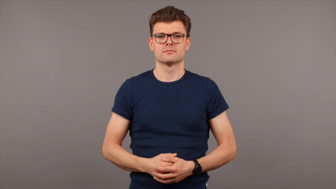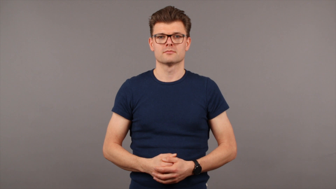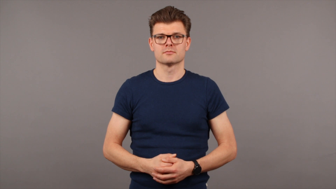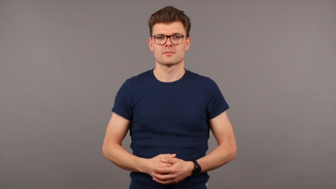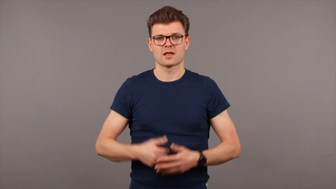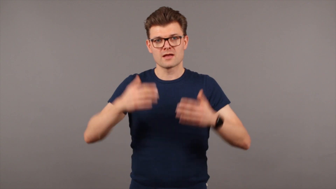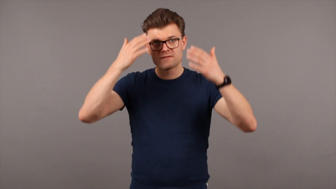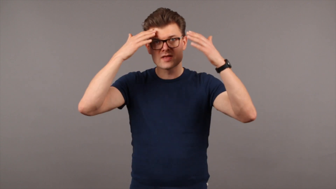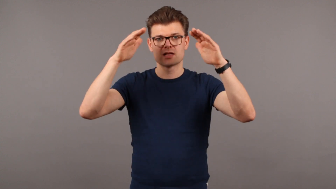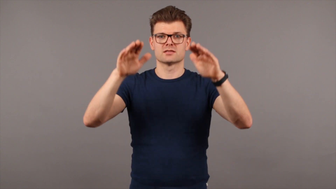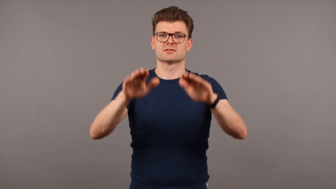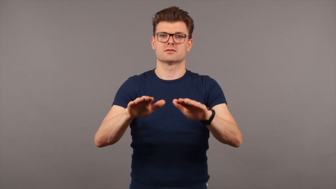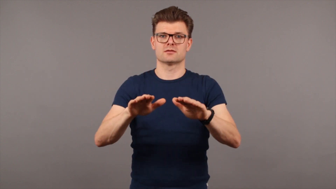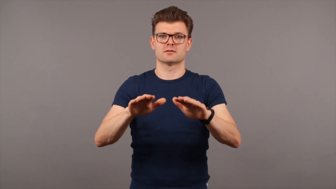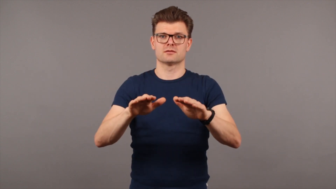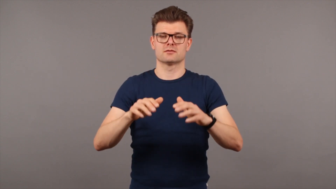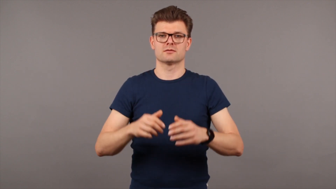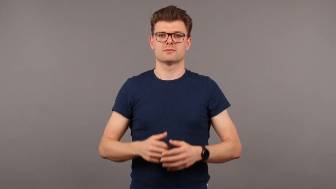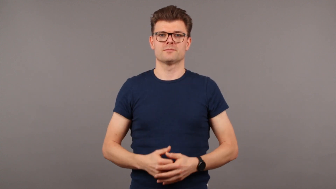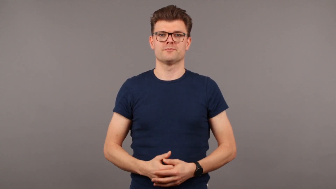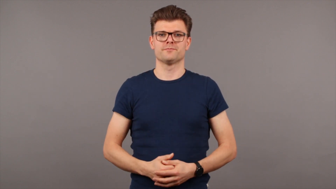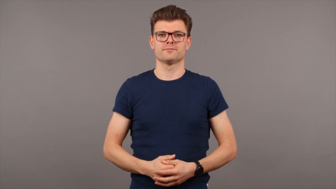Välsignelse